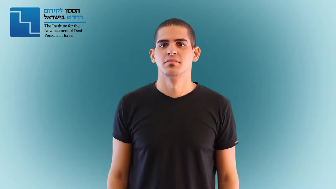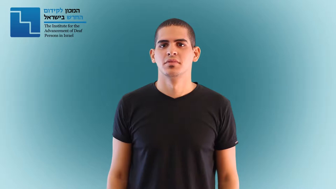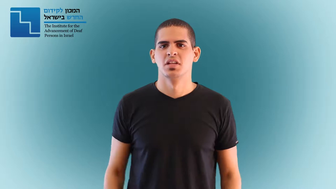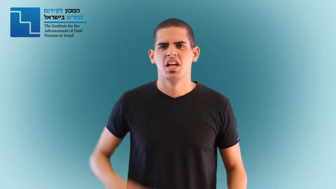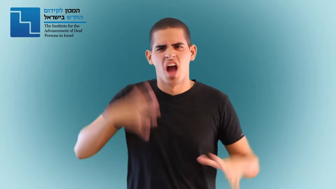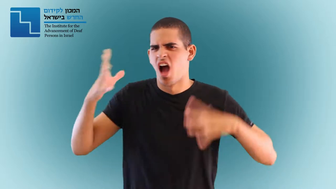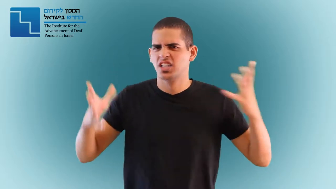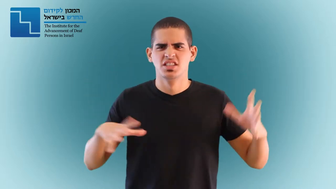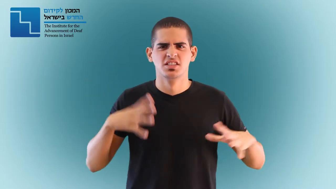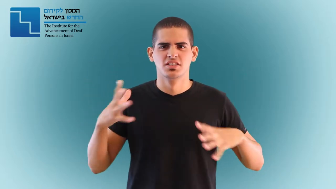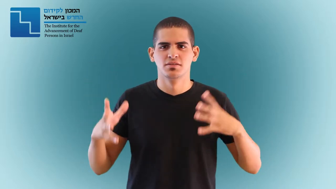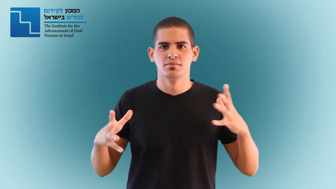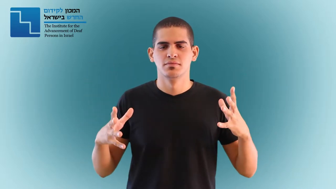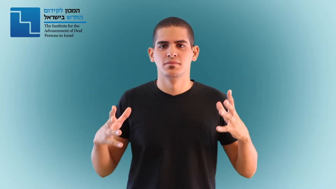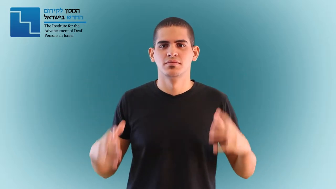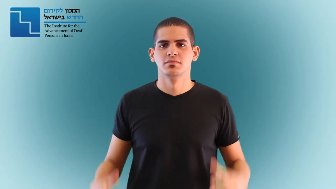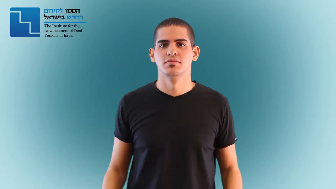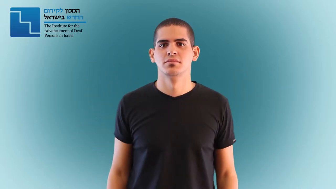לכעוס